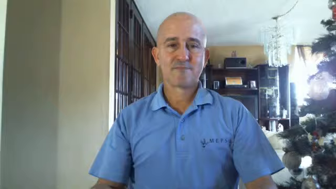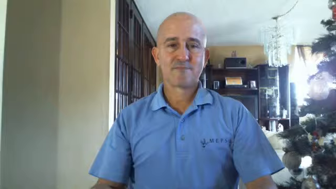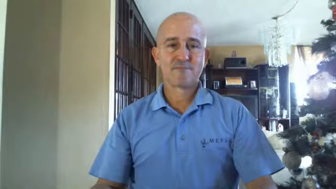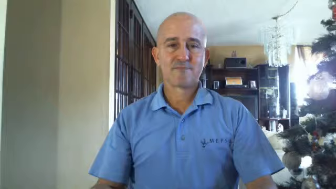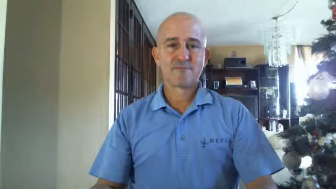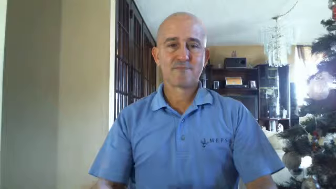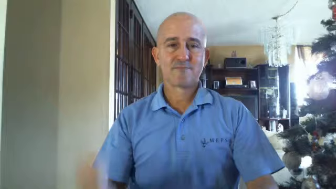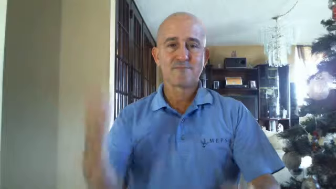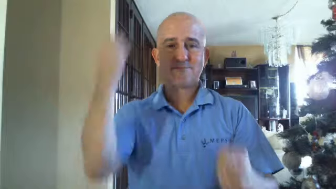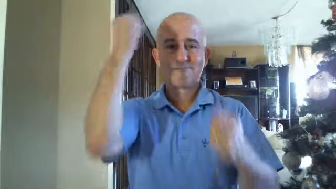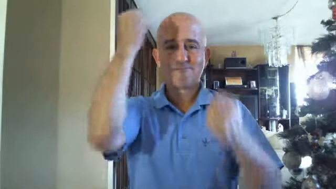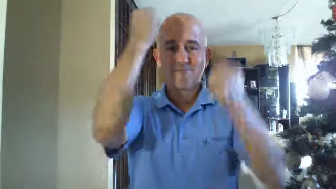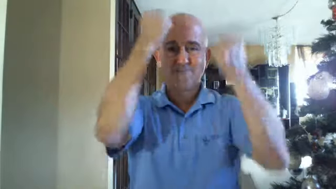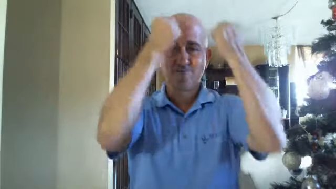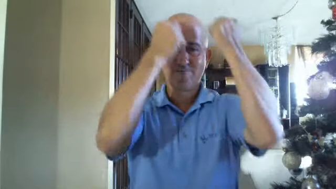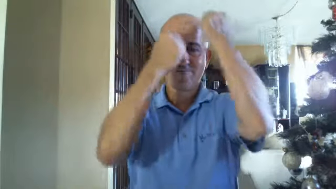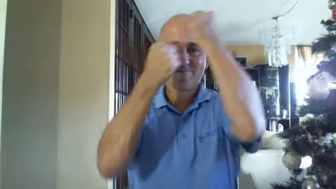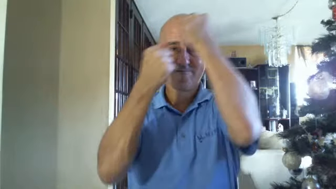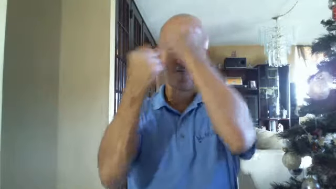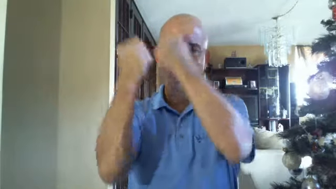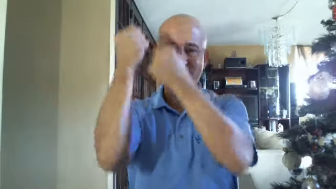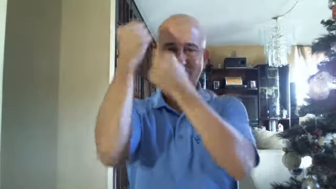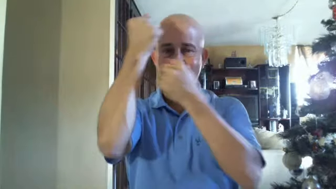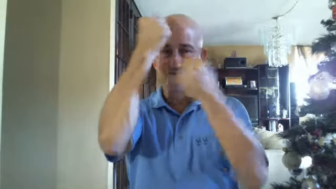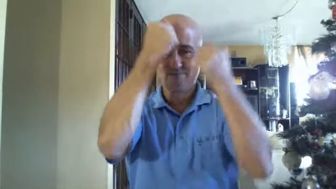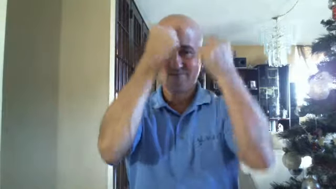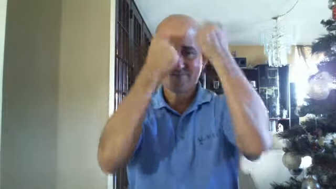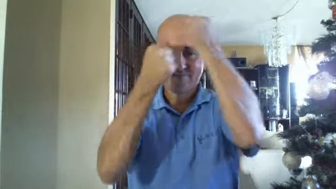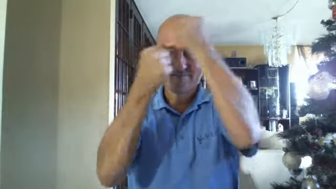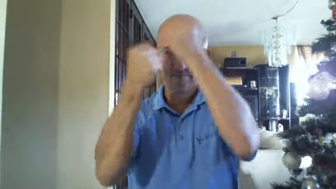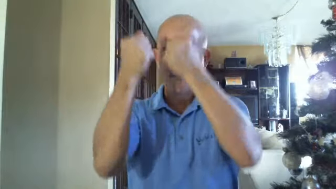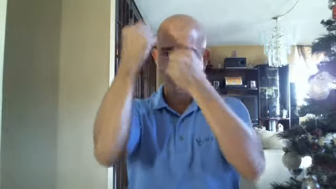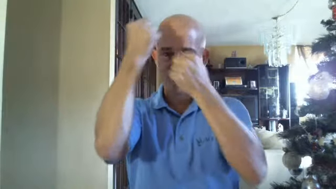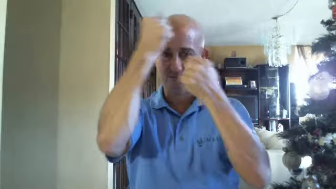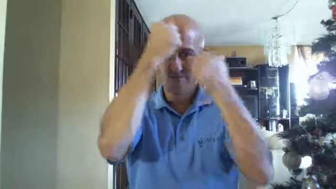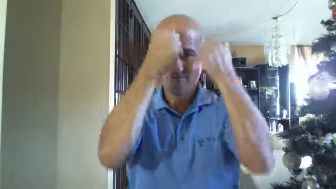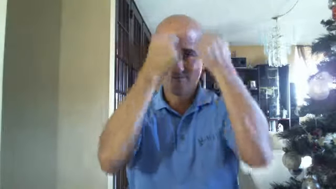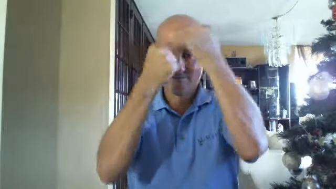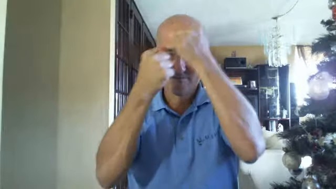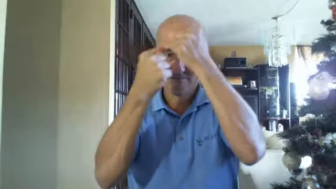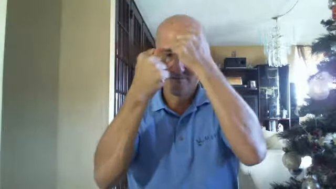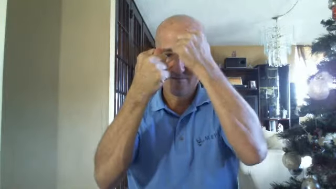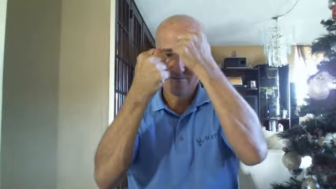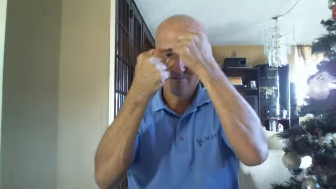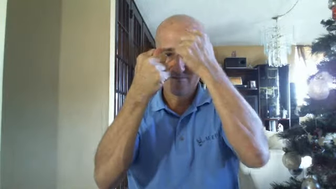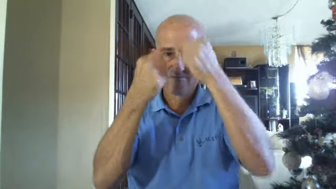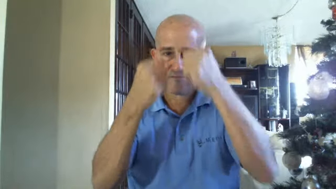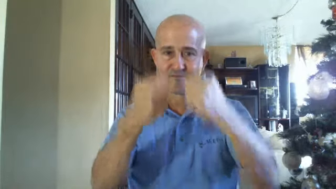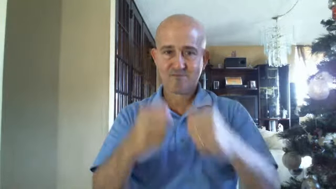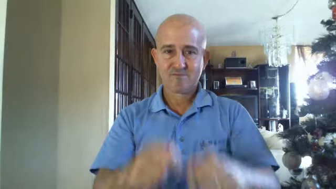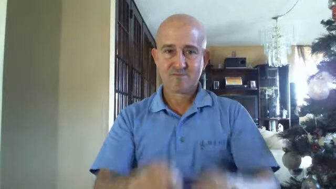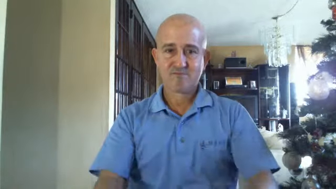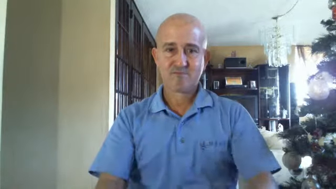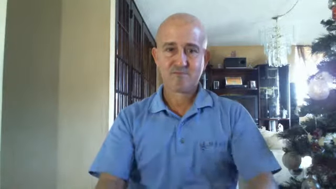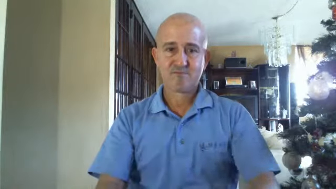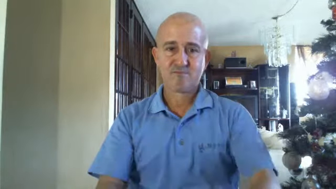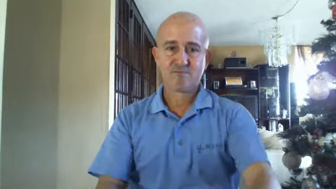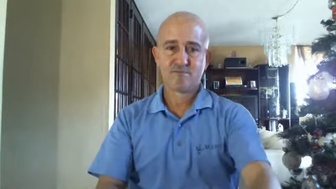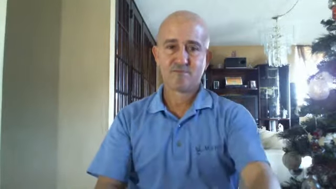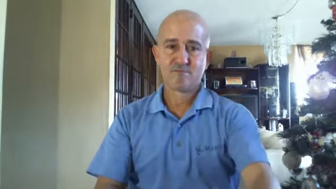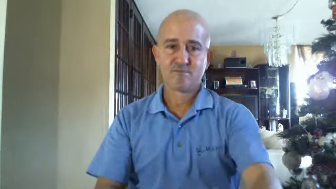tribulacion